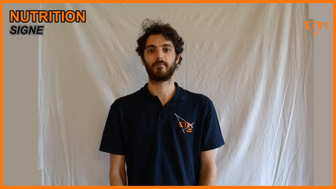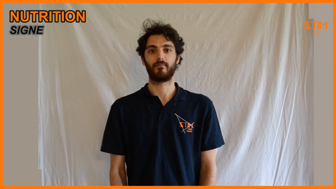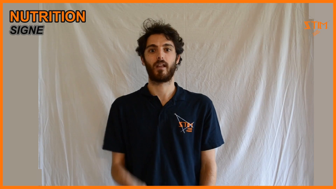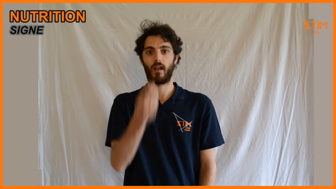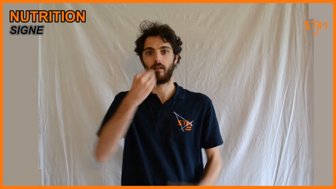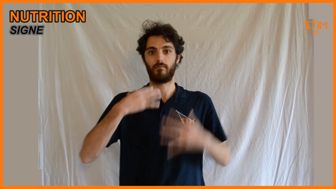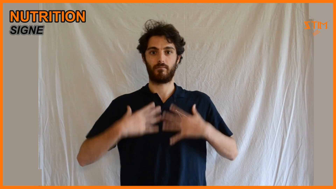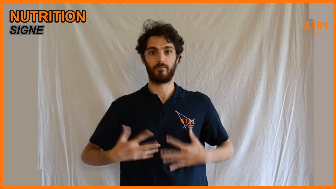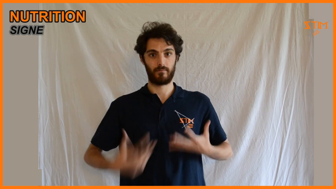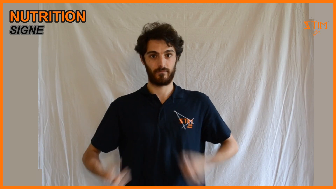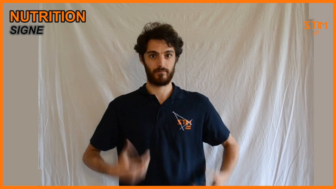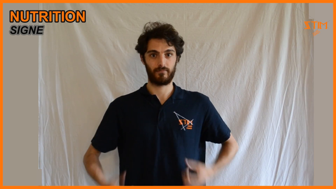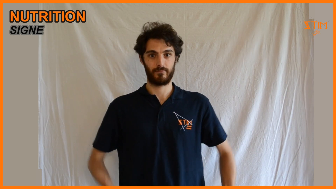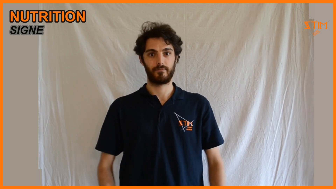Nutrition